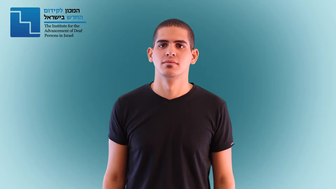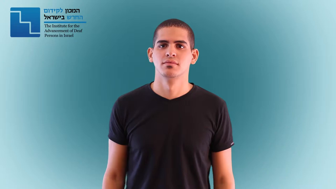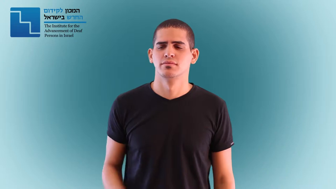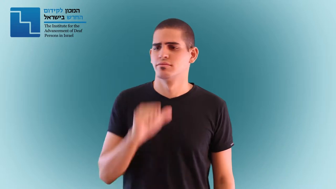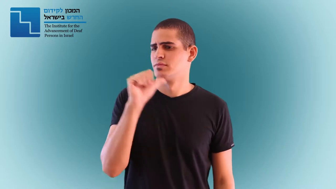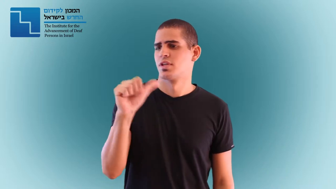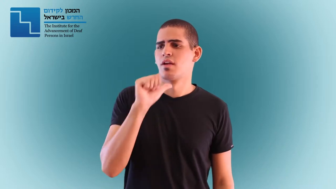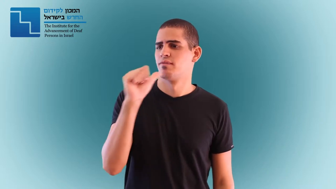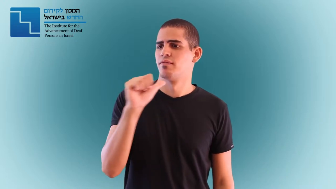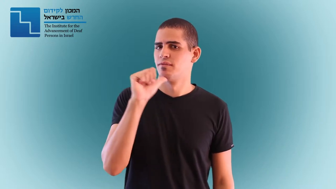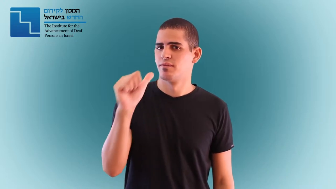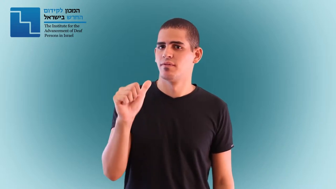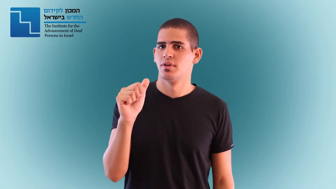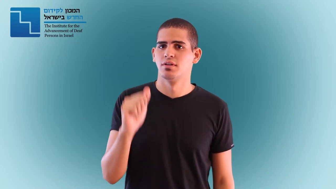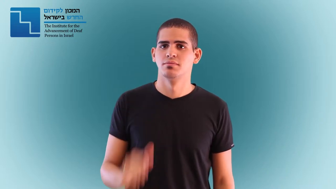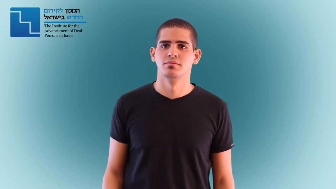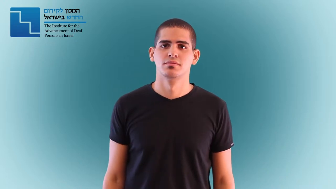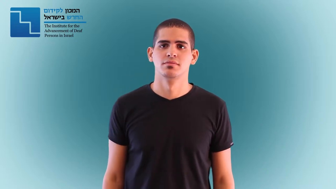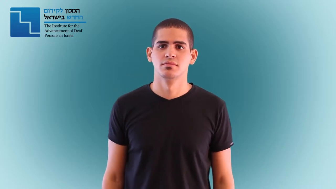לסרב